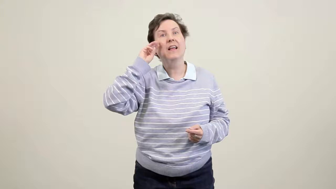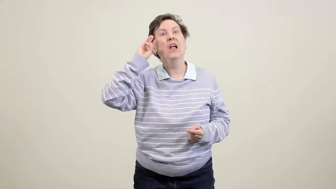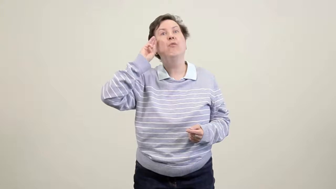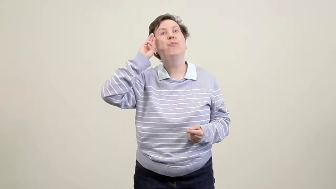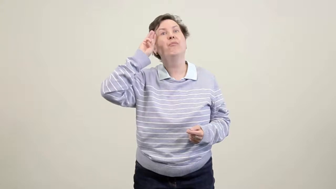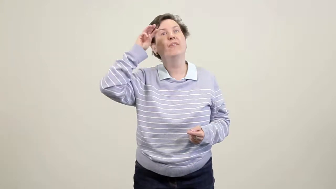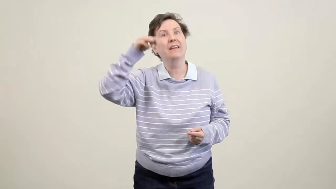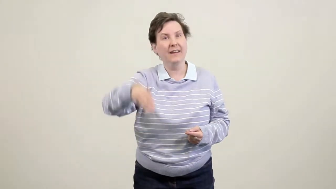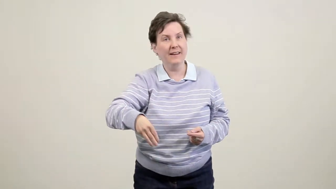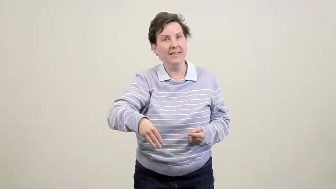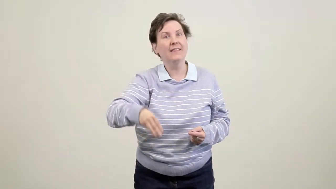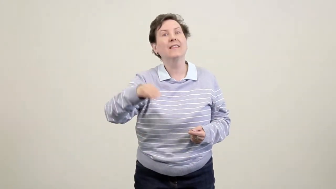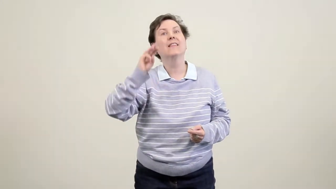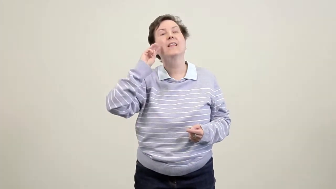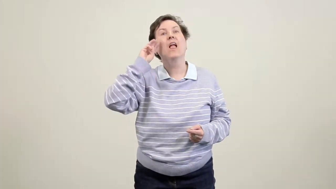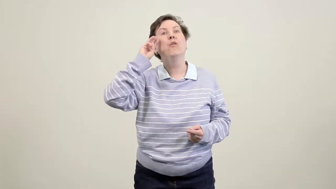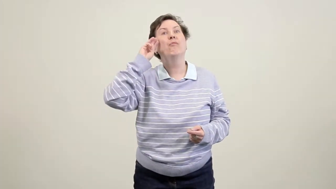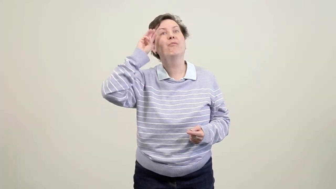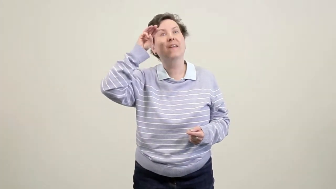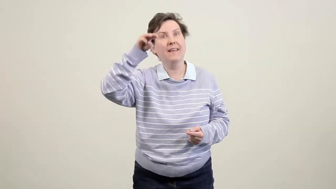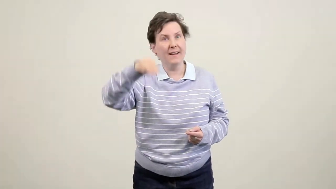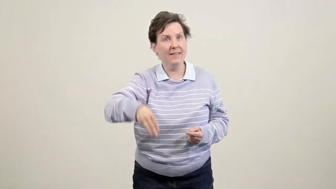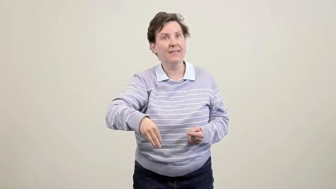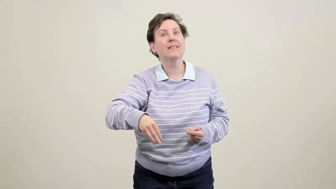Wien